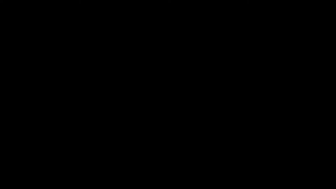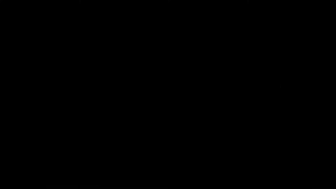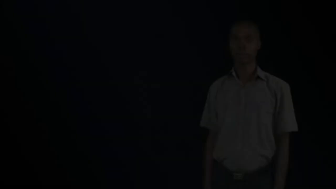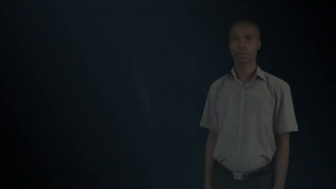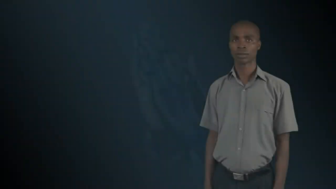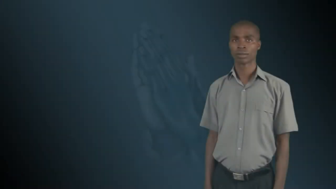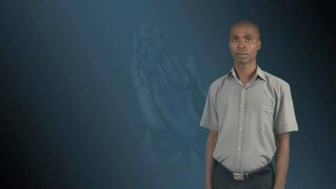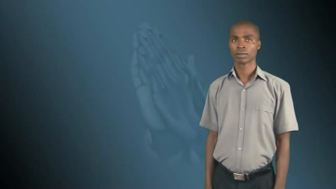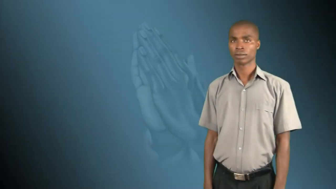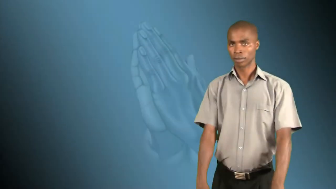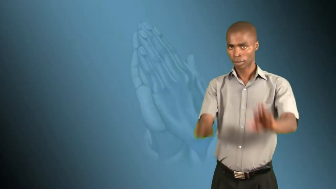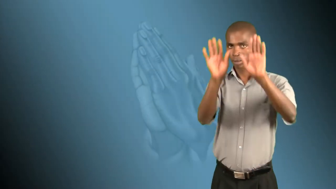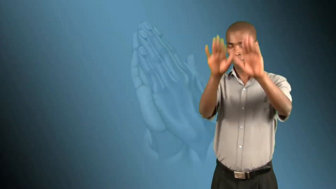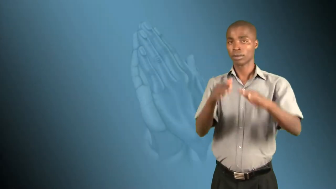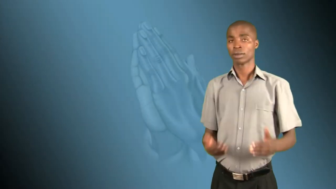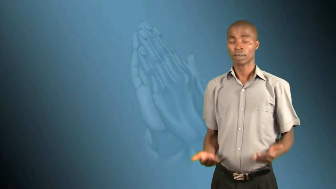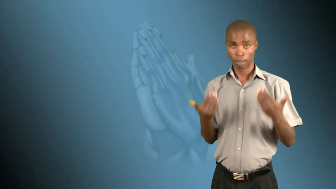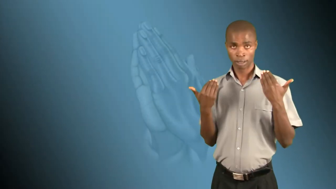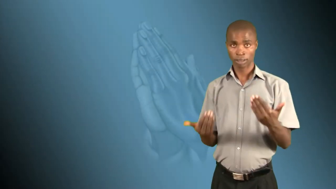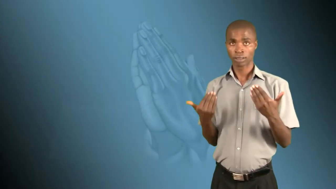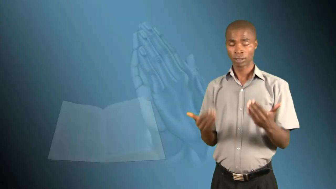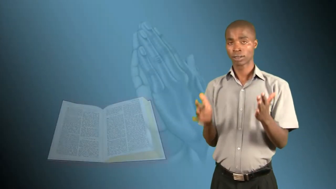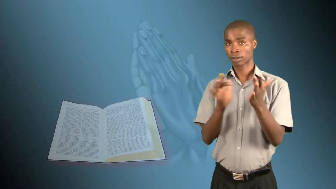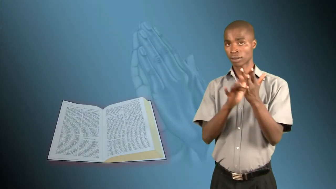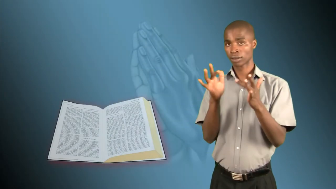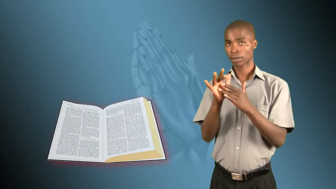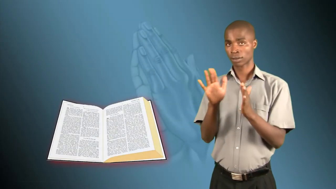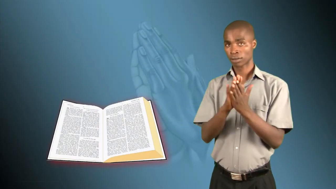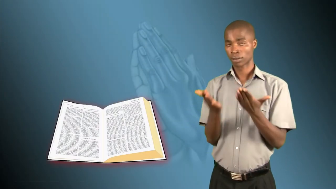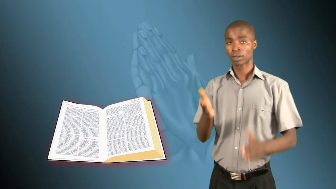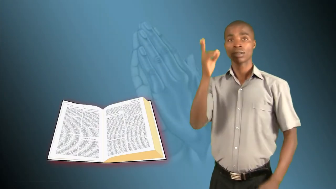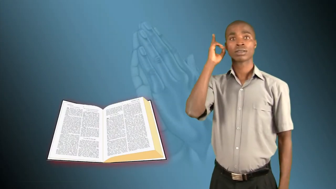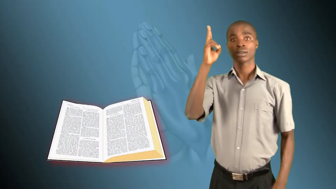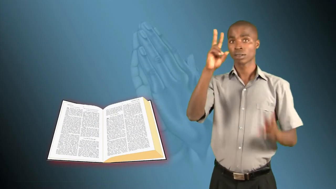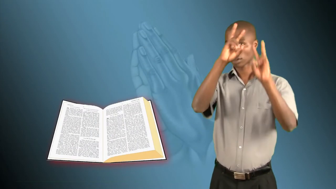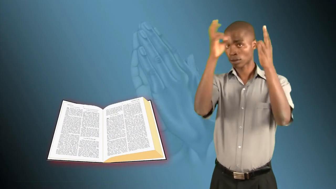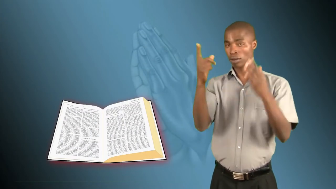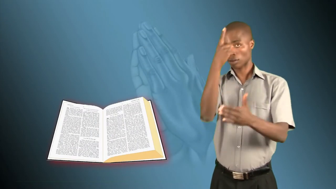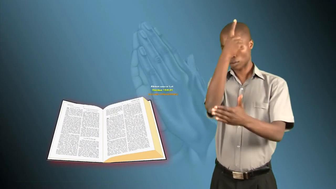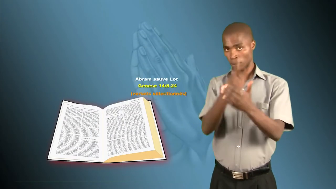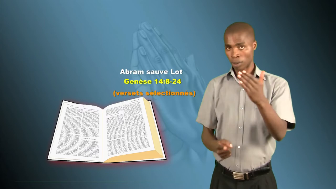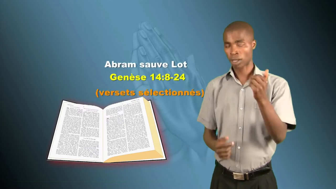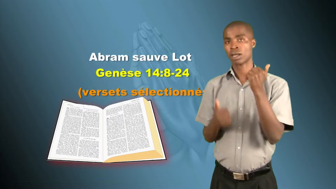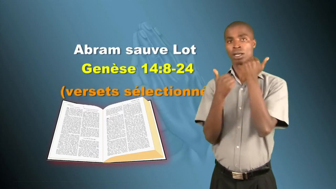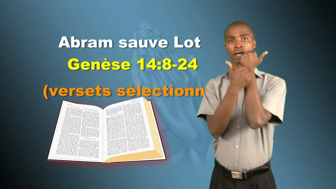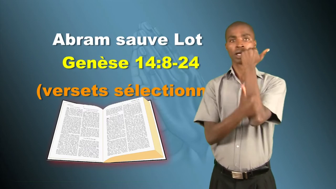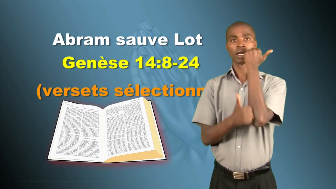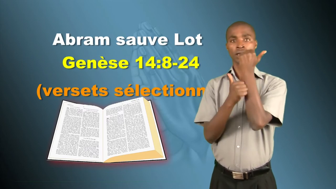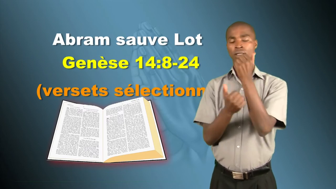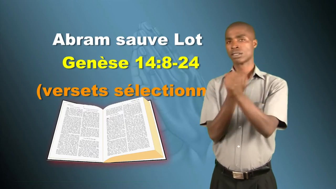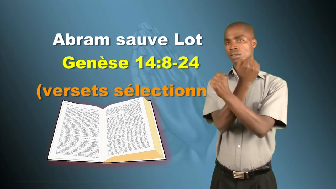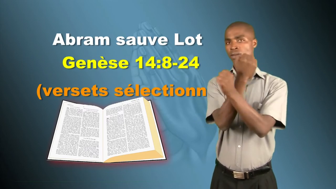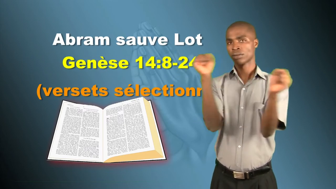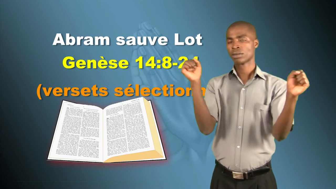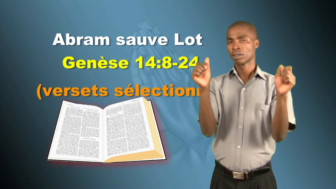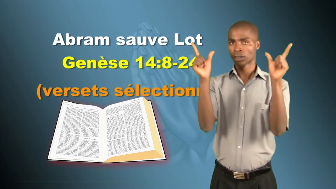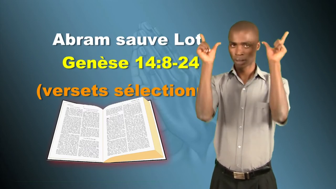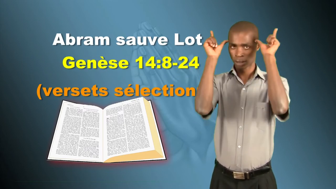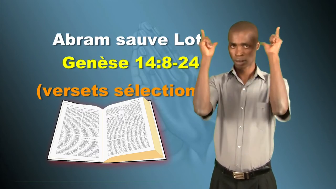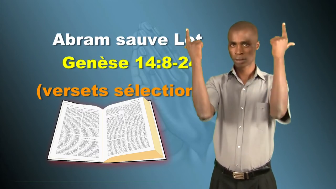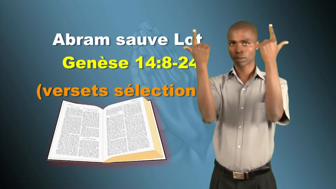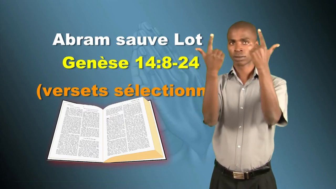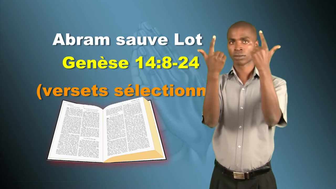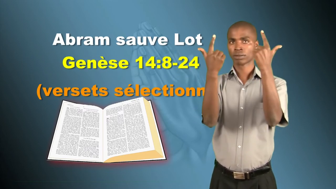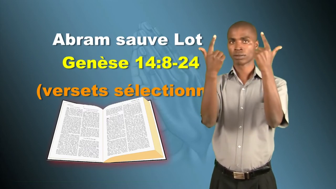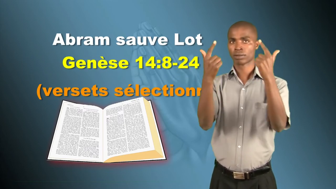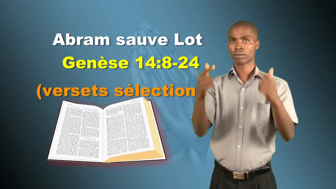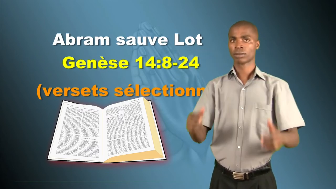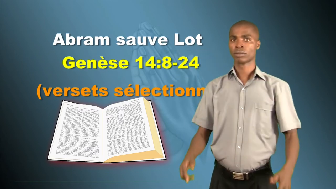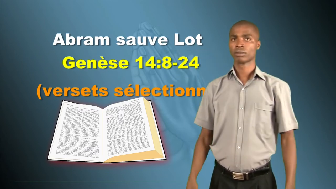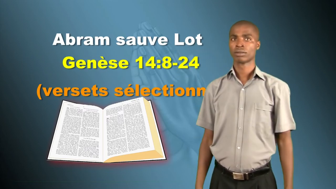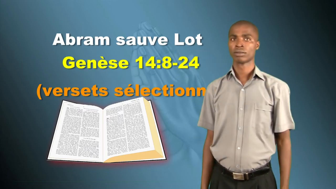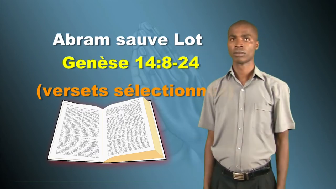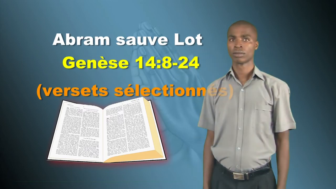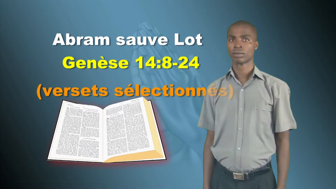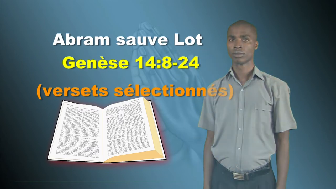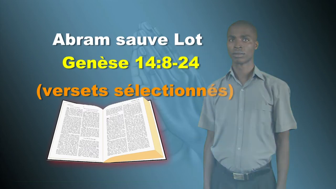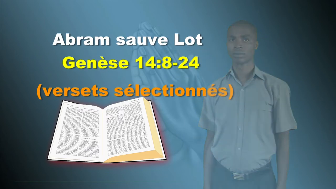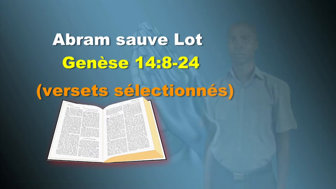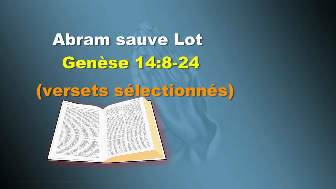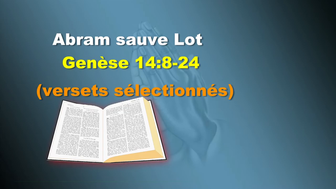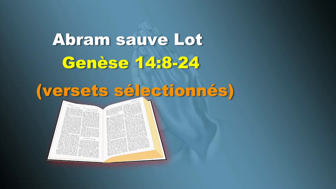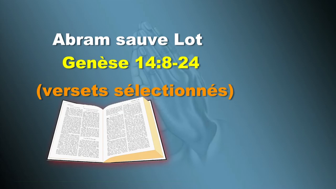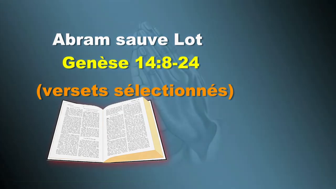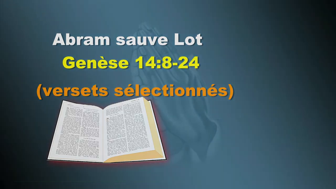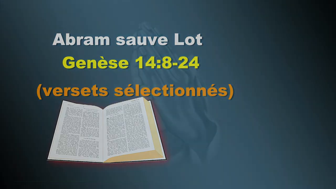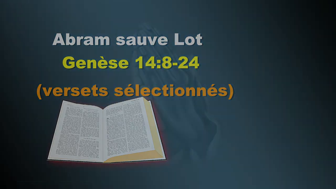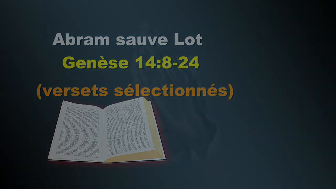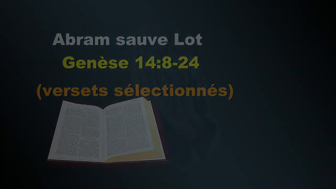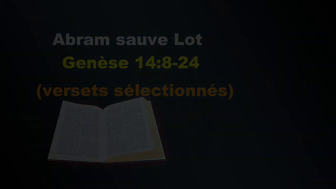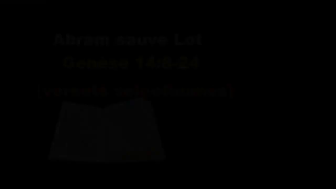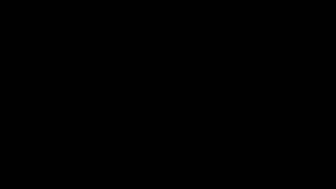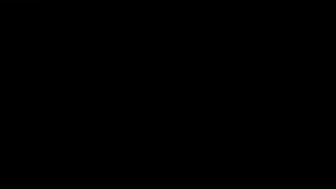Abram sauve Lot